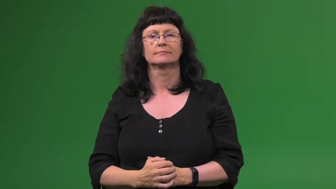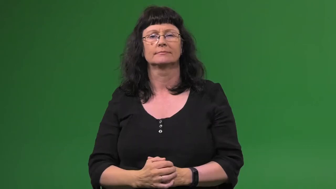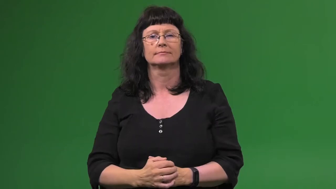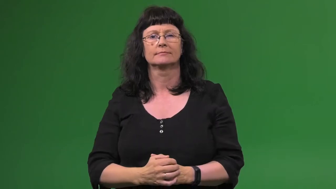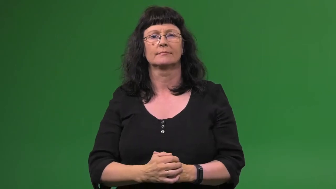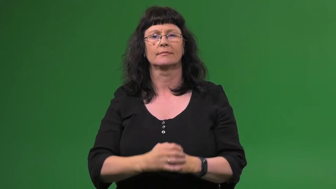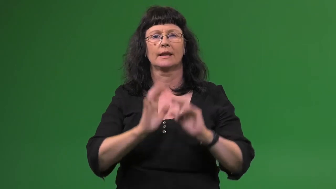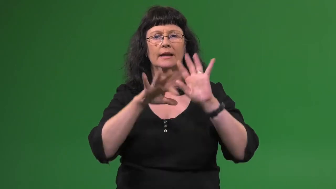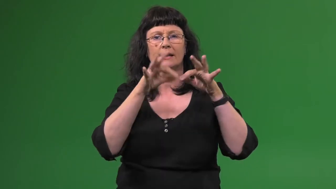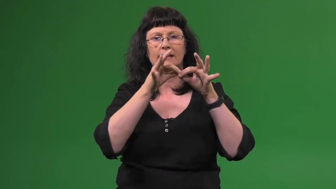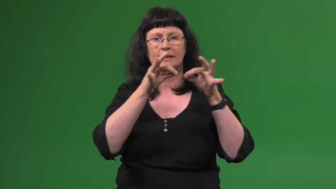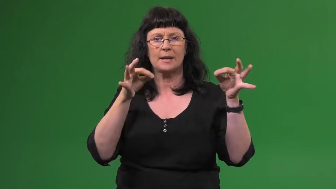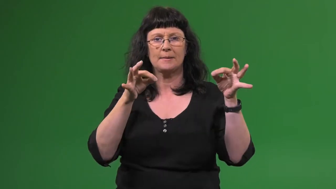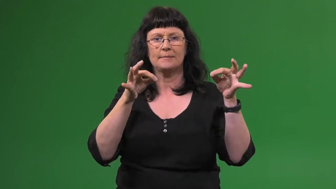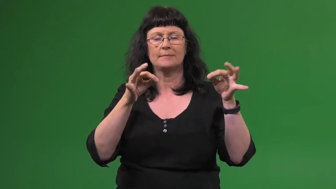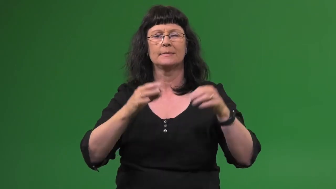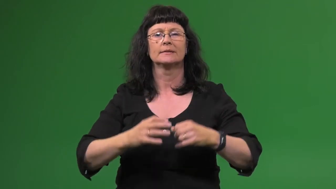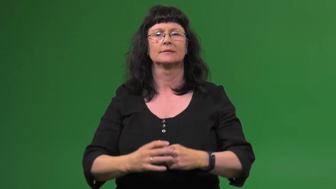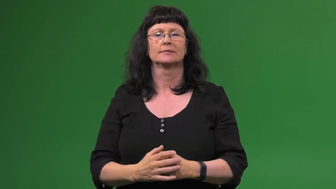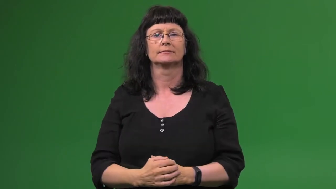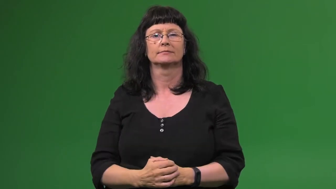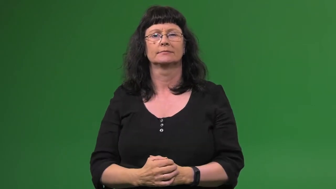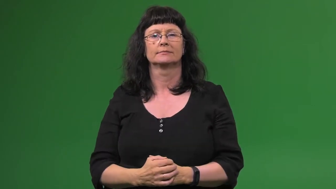Reim